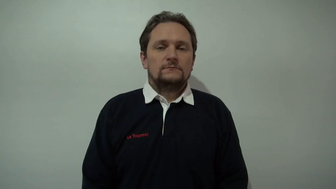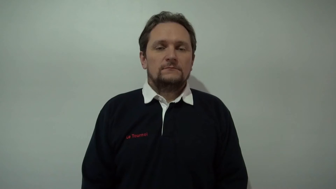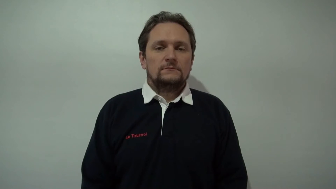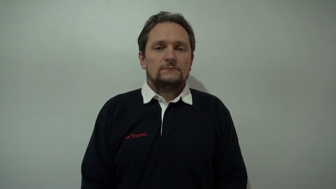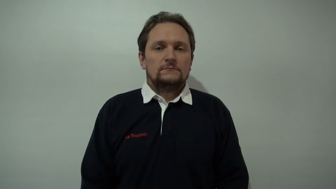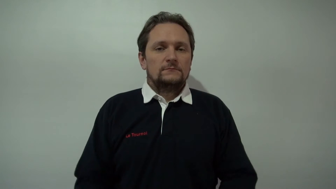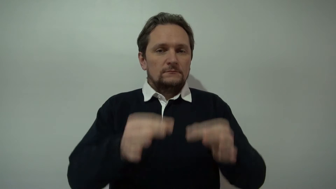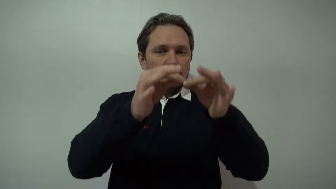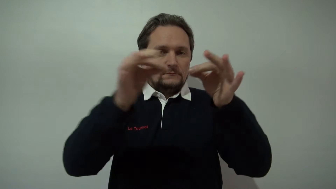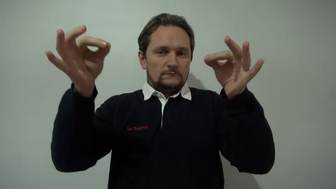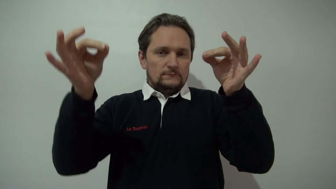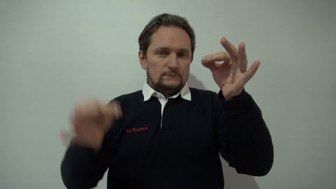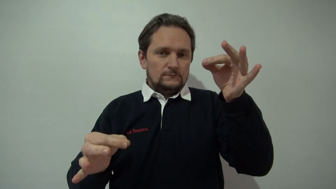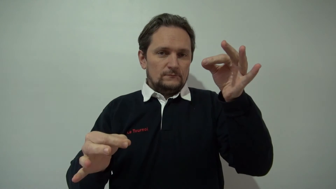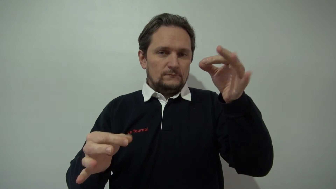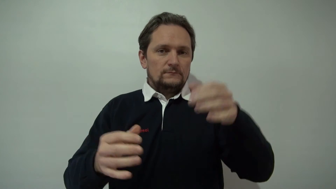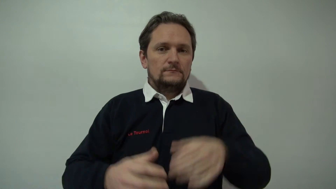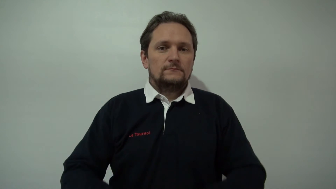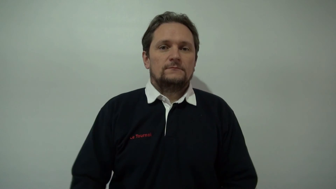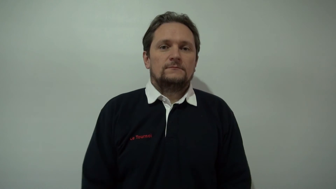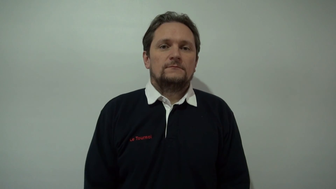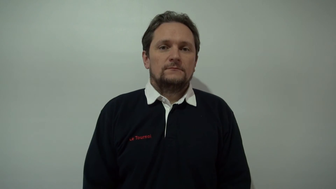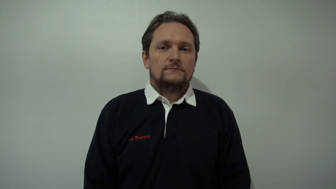Facture